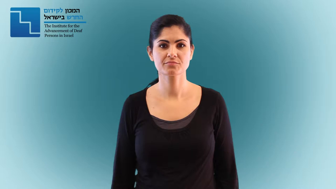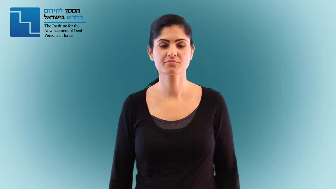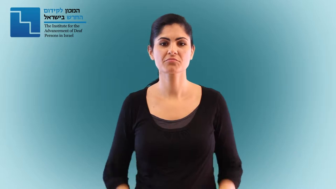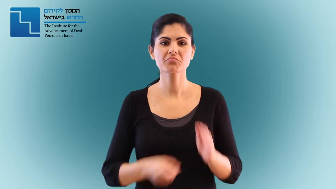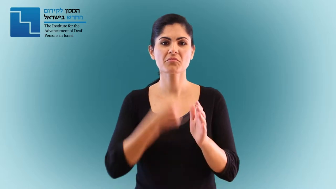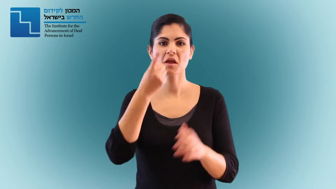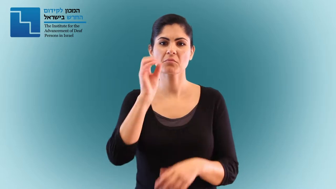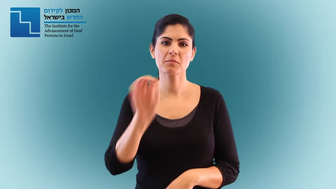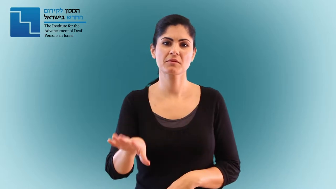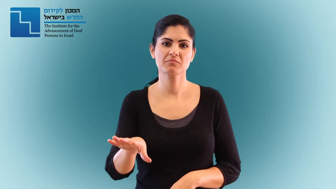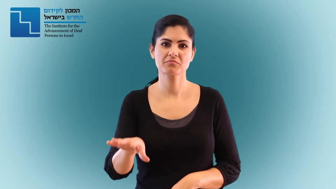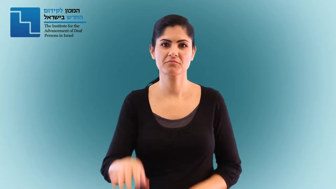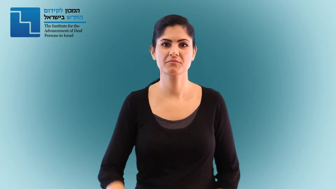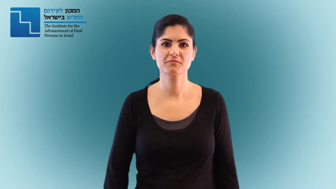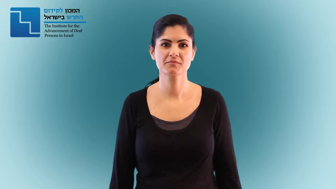חד-פעמי